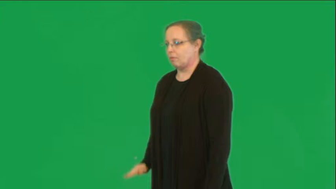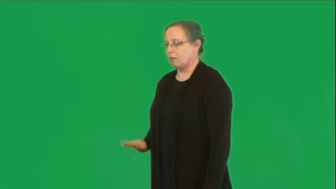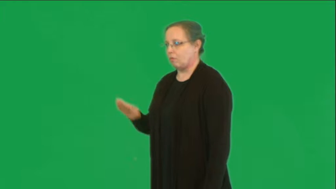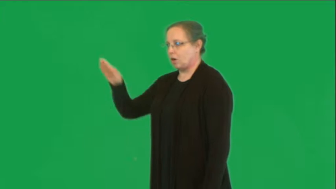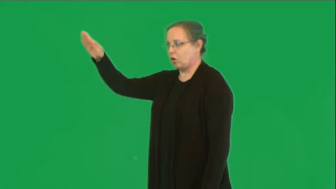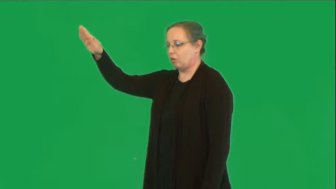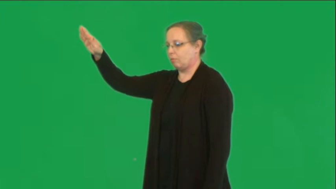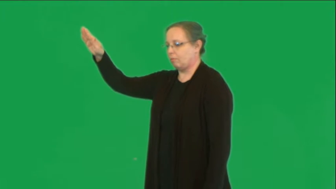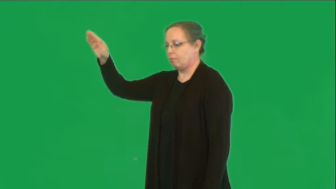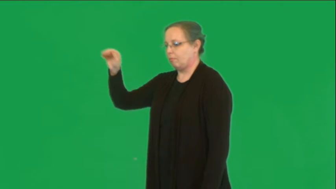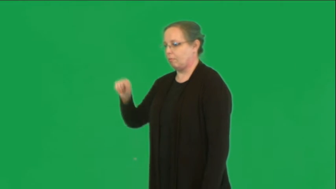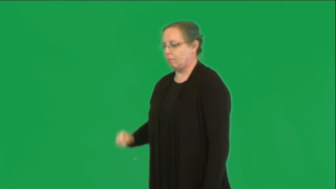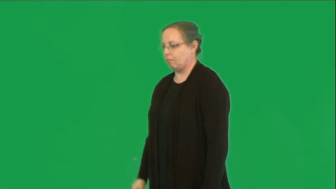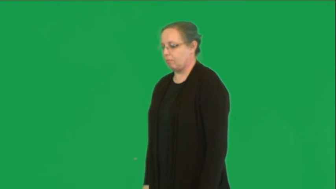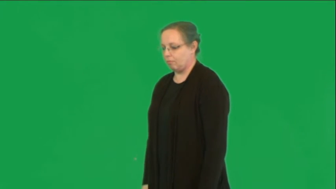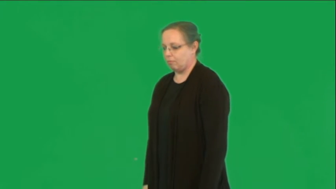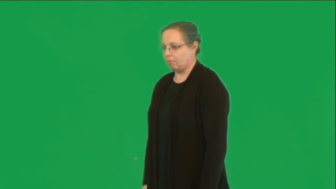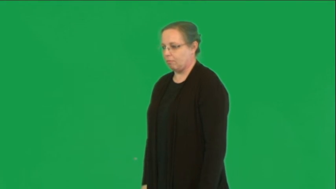faszyzm